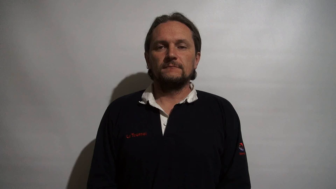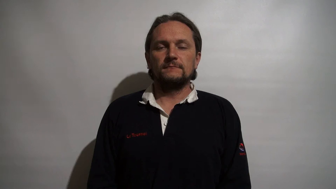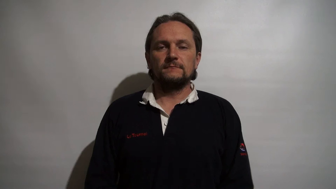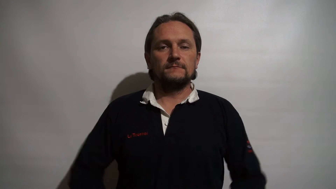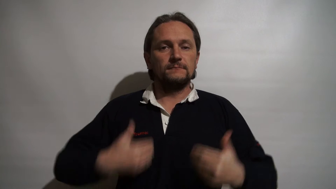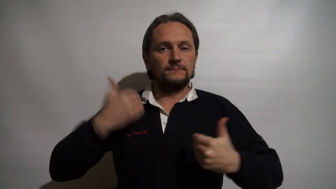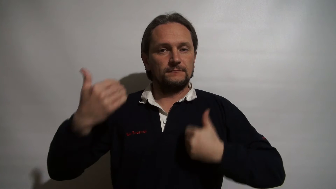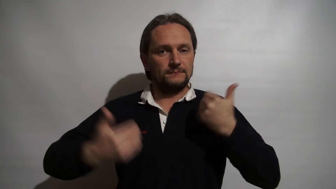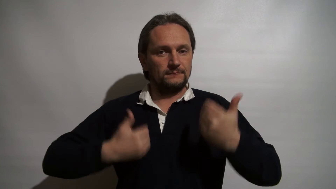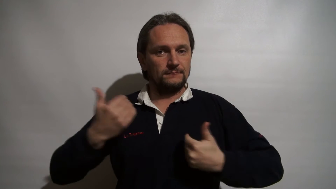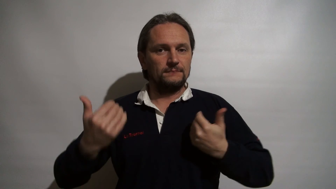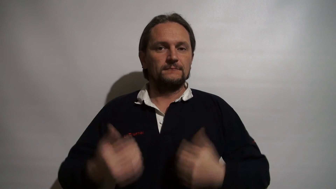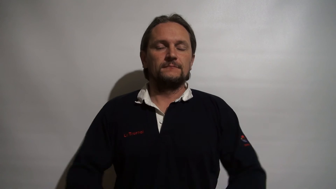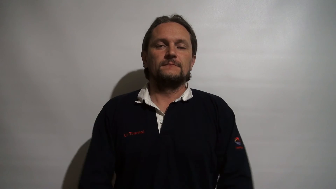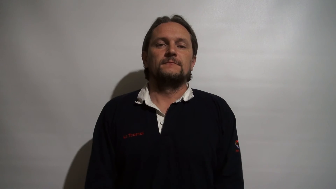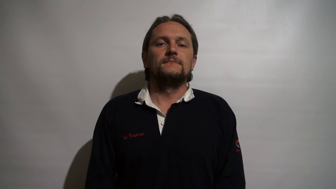Comédie